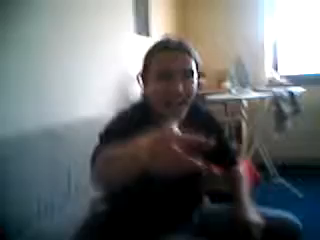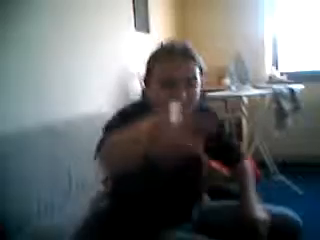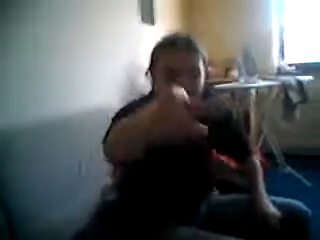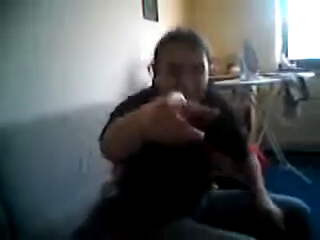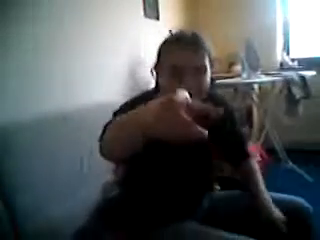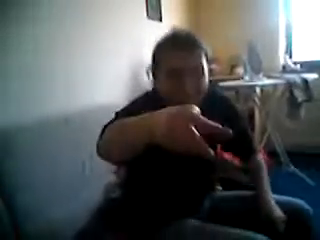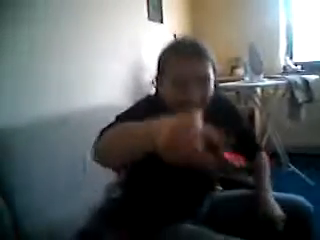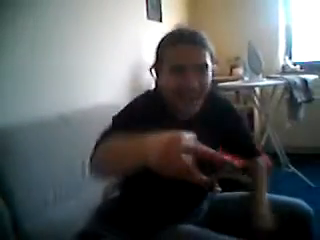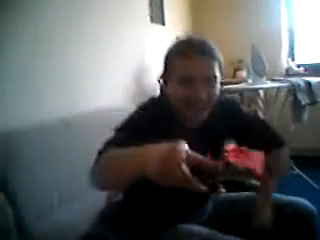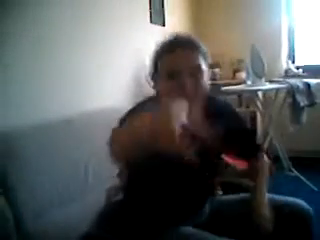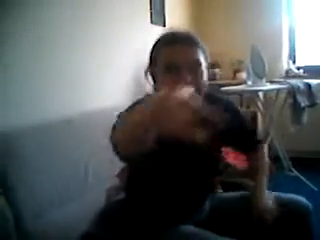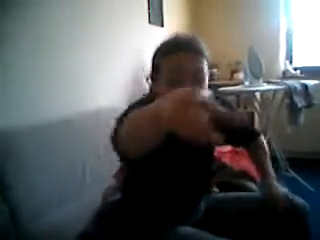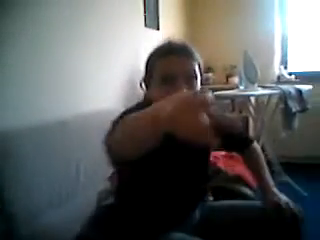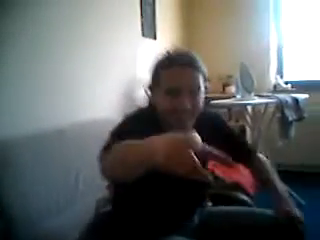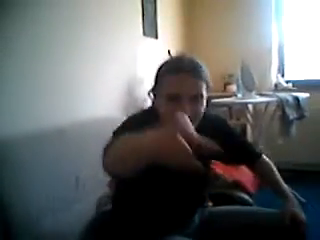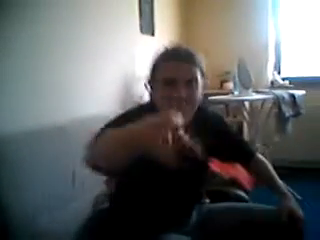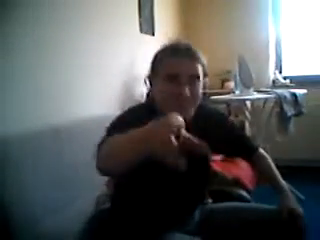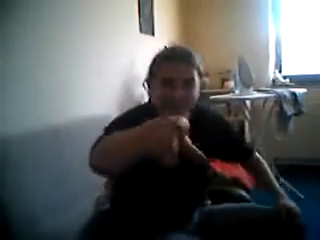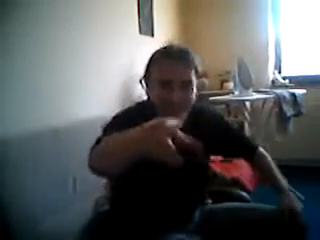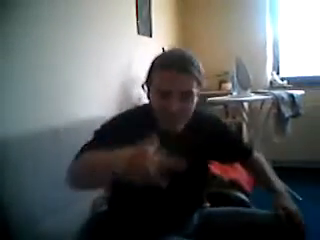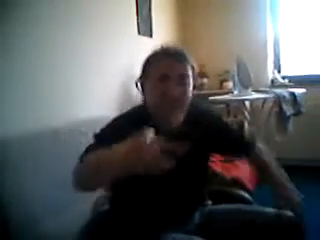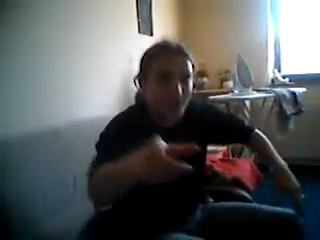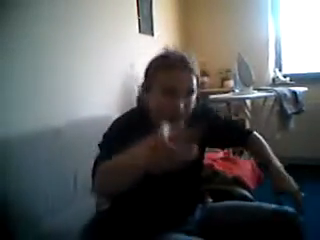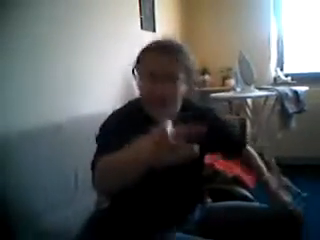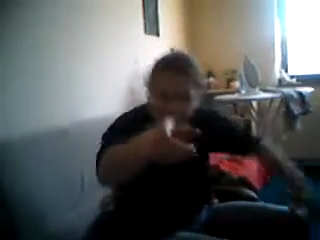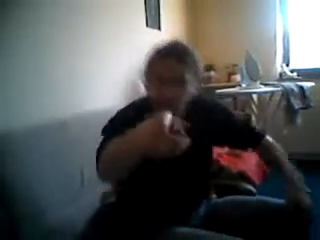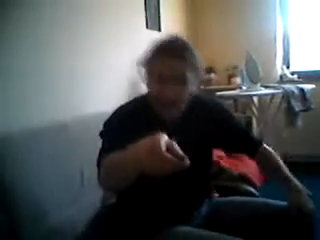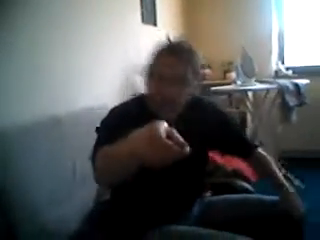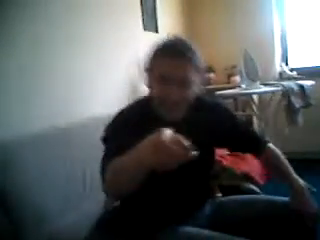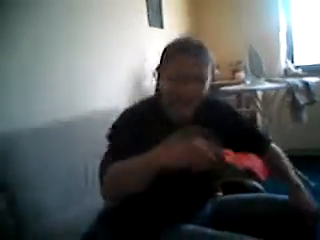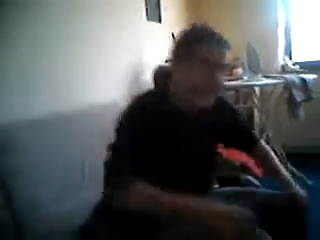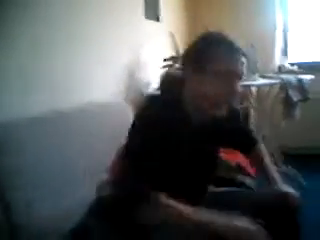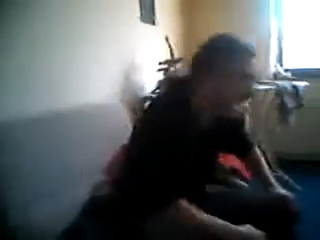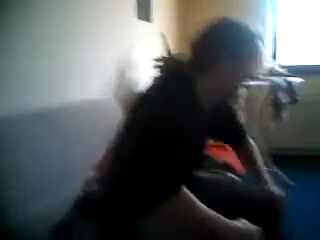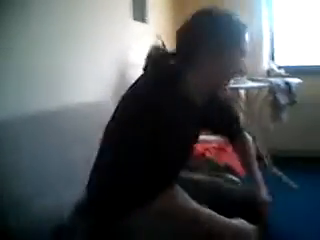Ústava